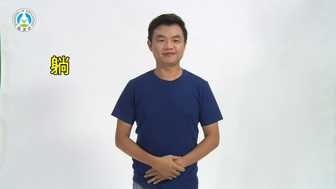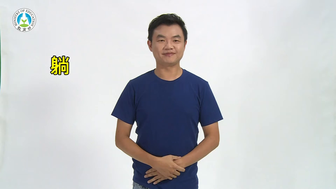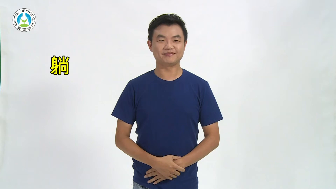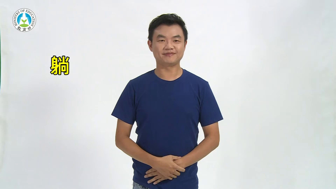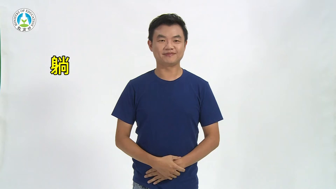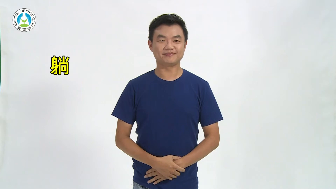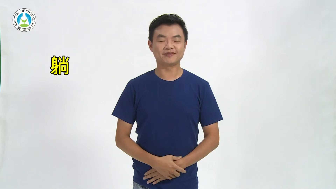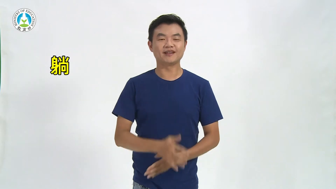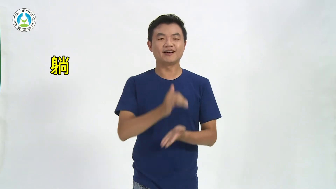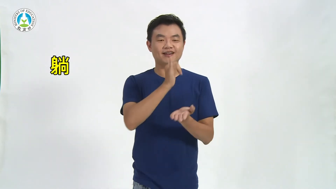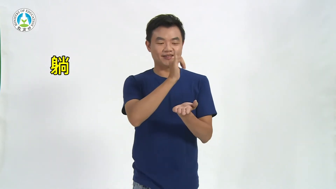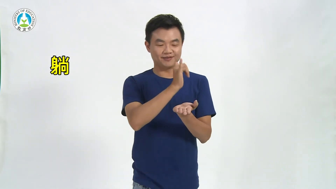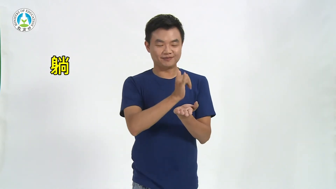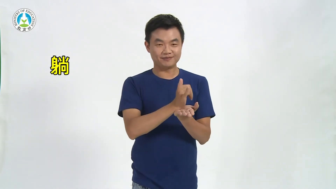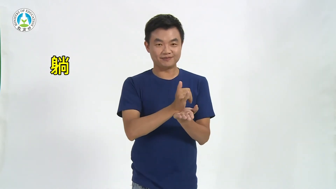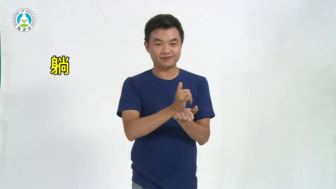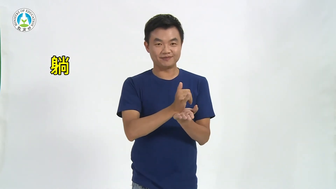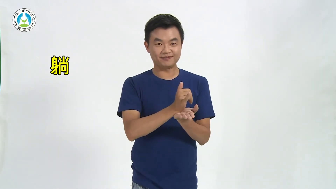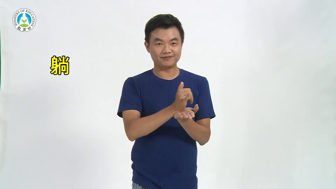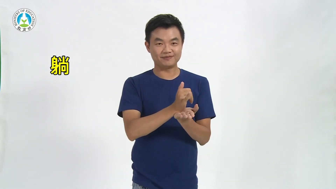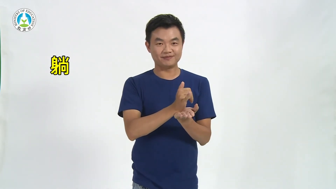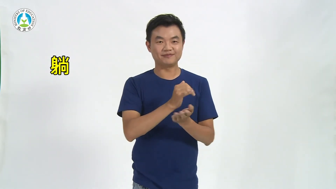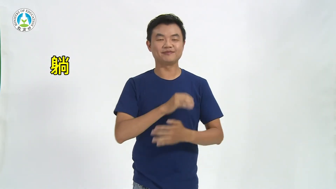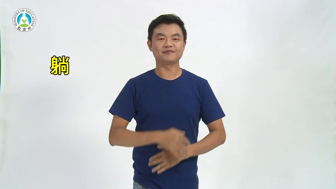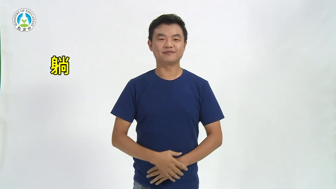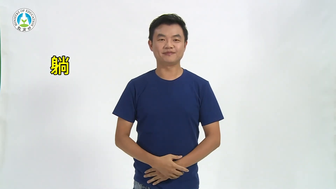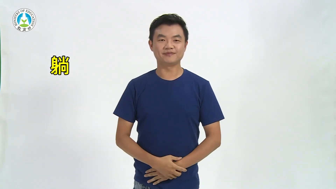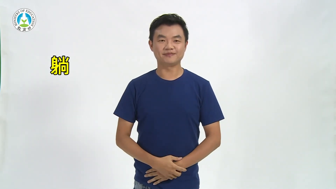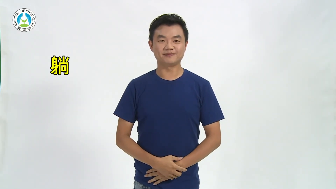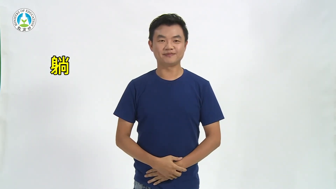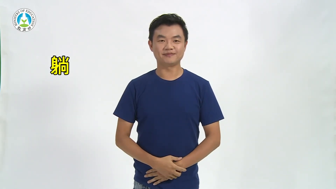躺